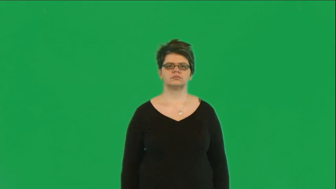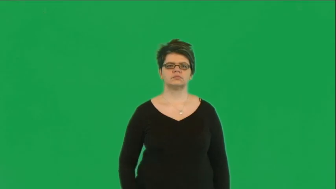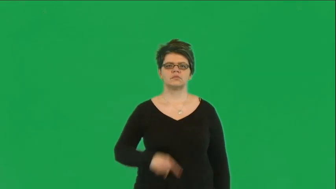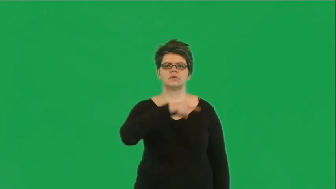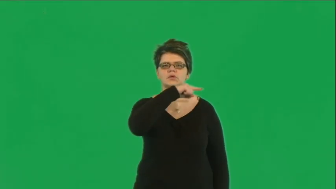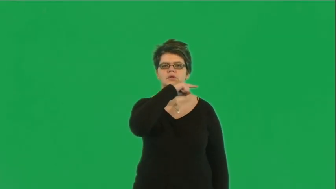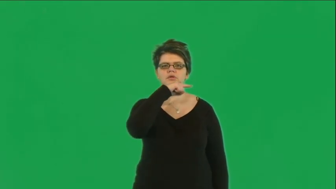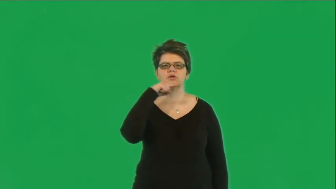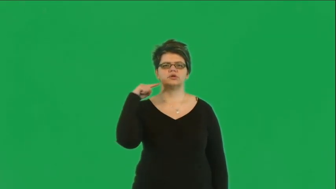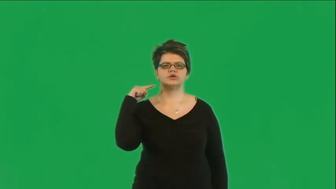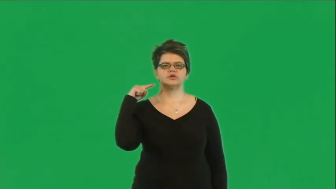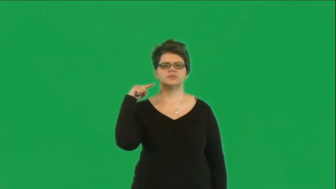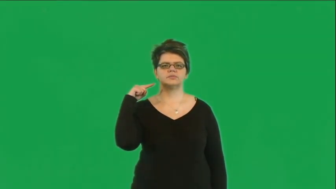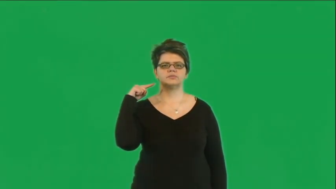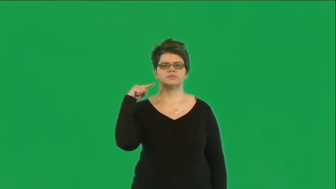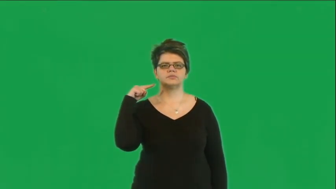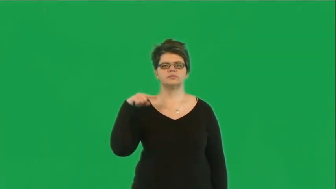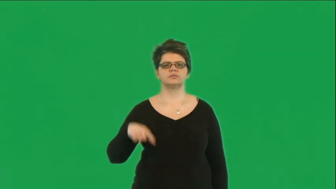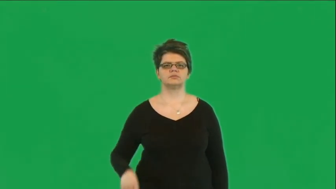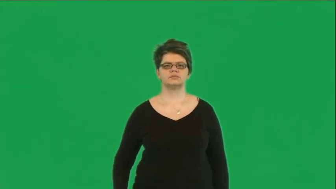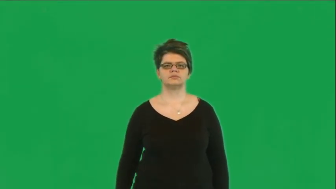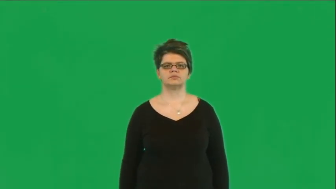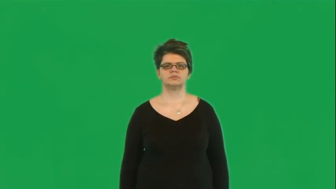dość